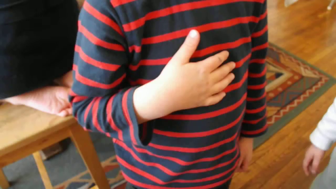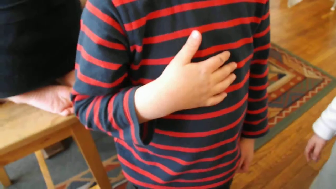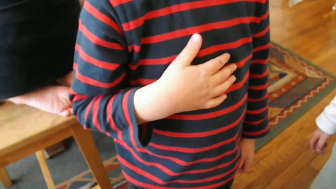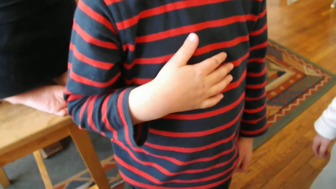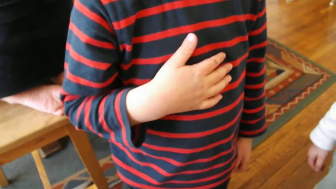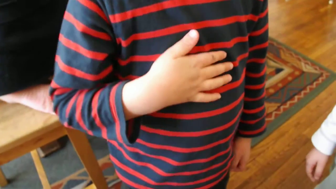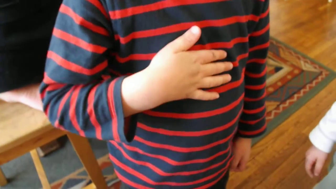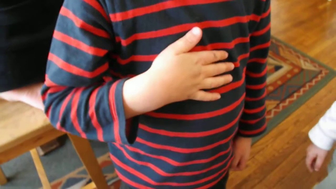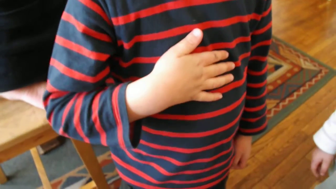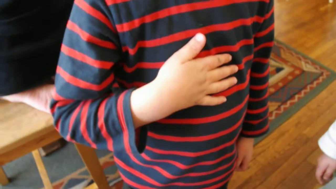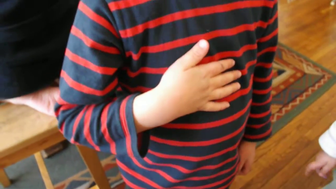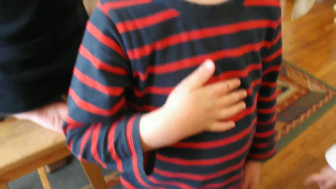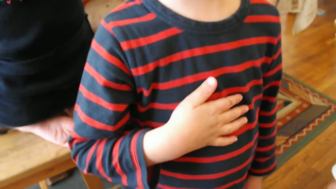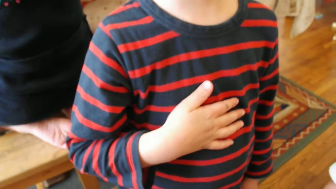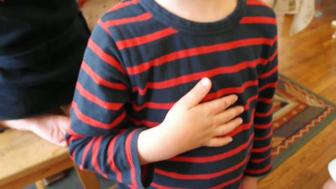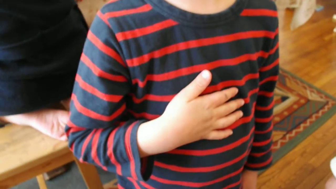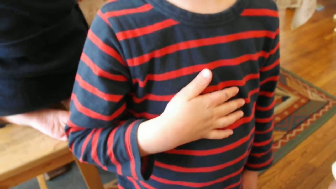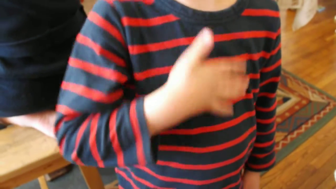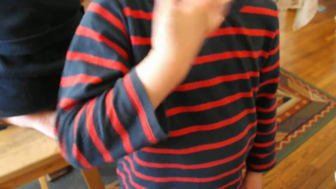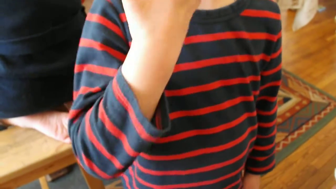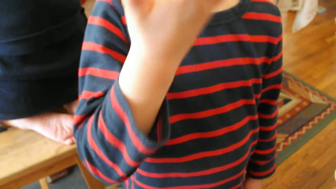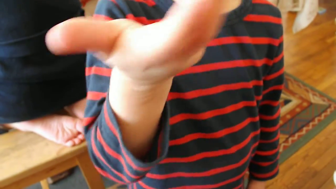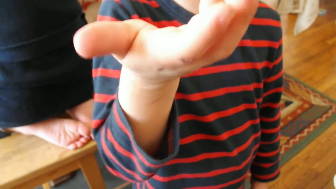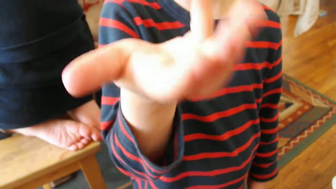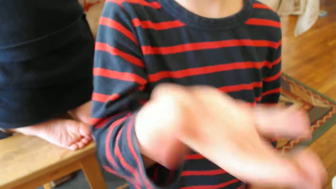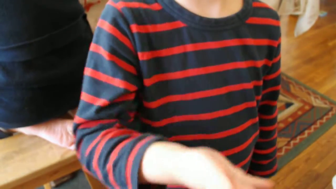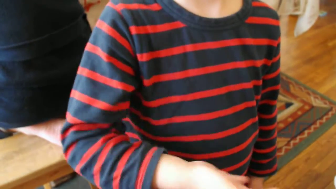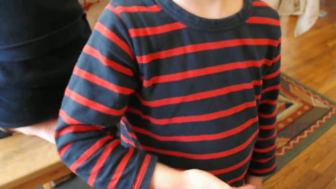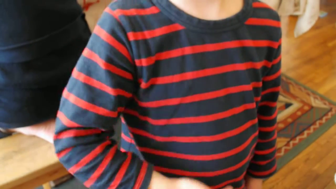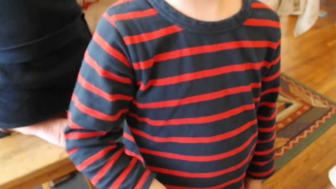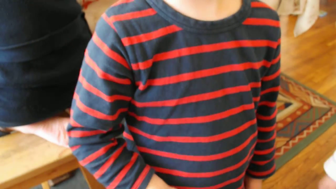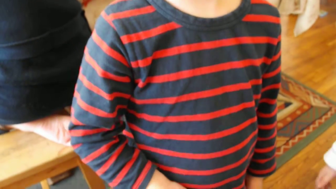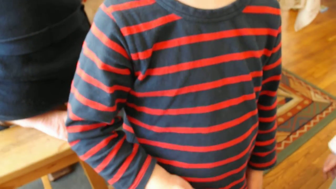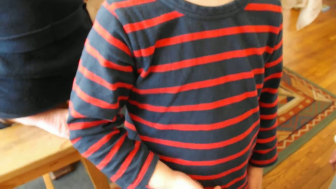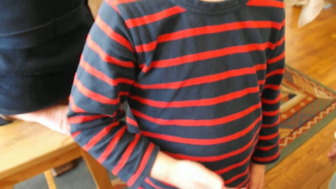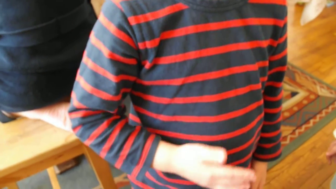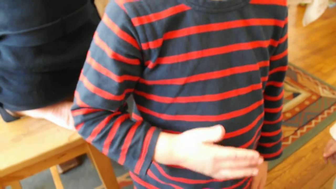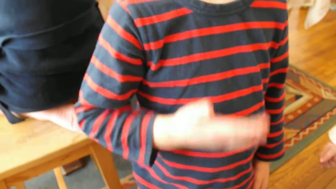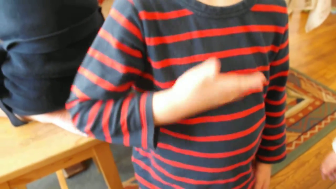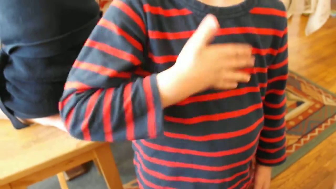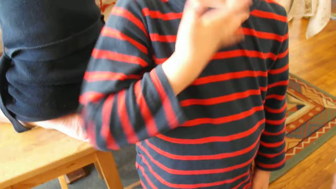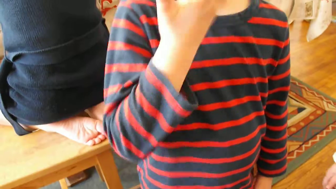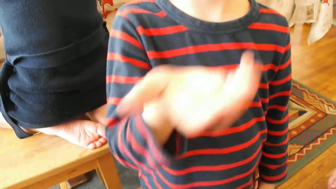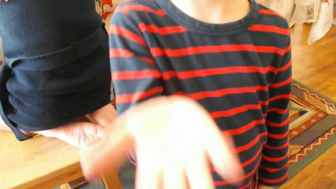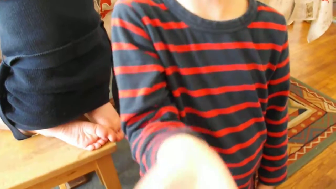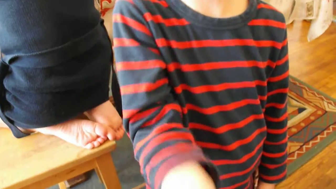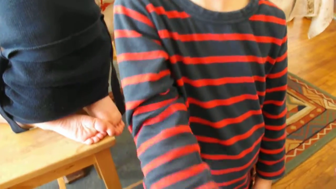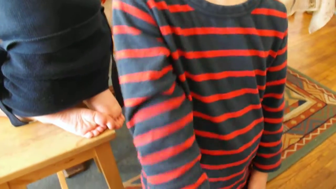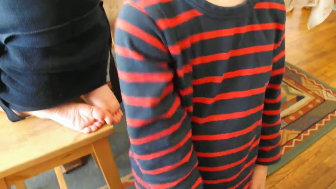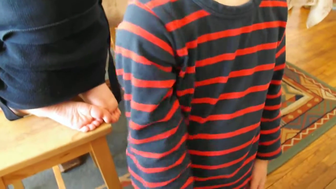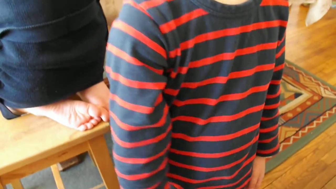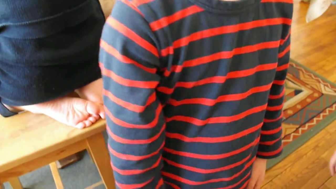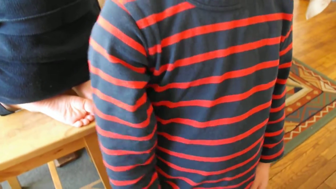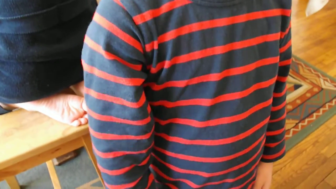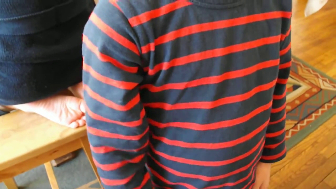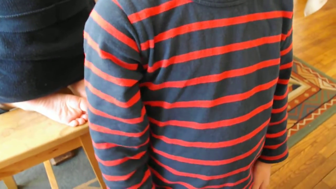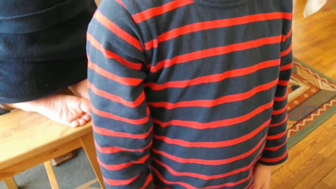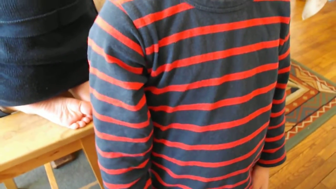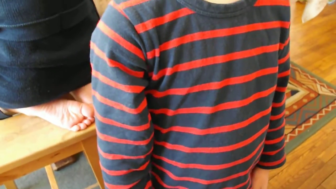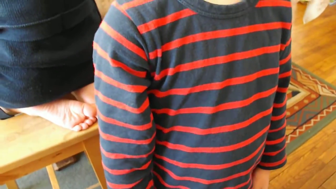j'aime